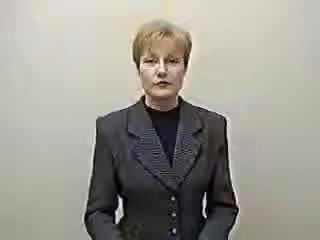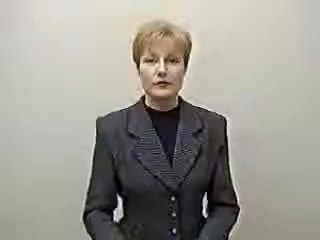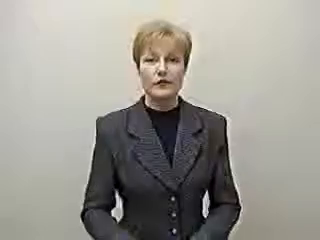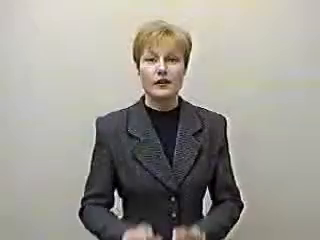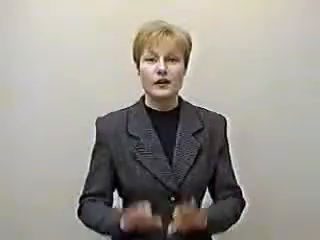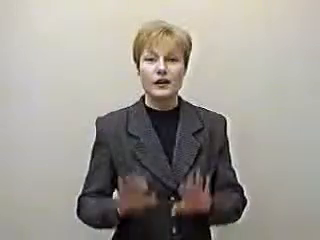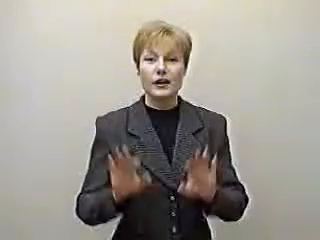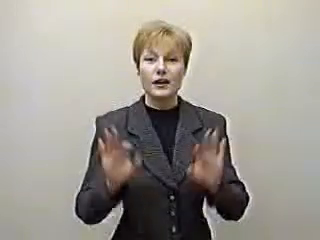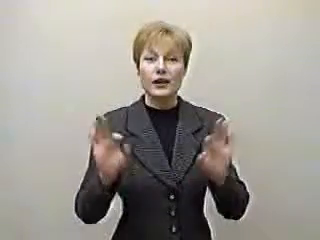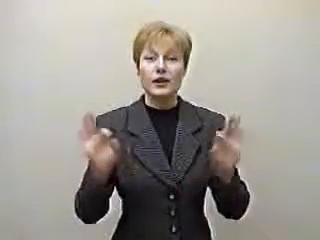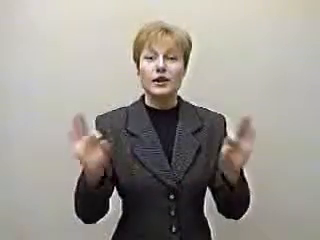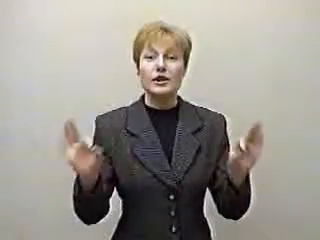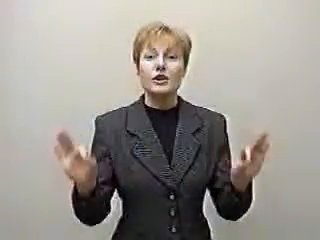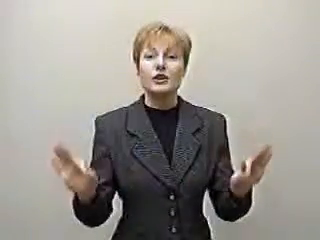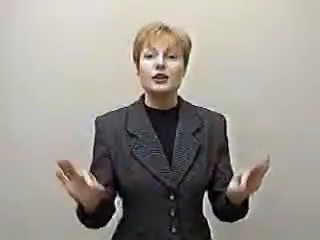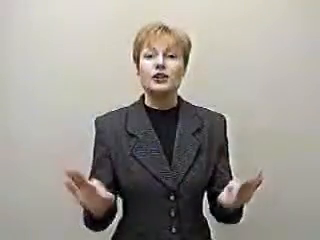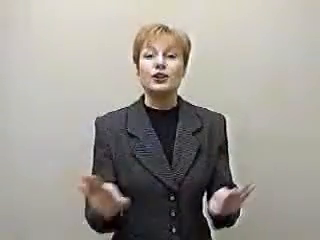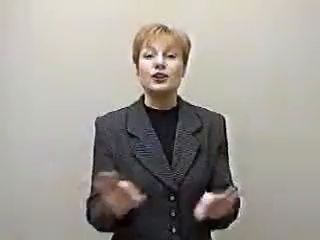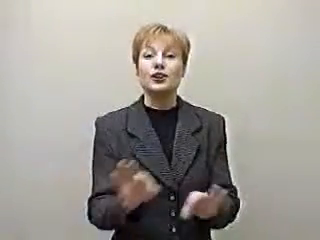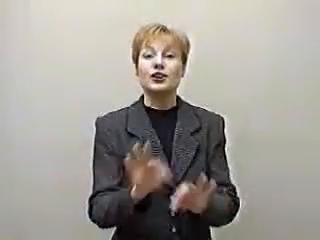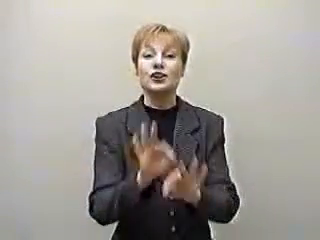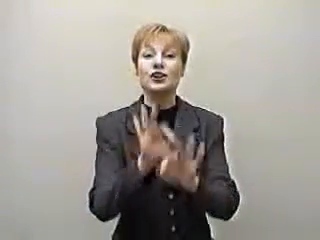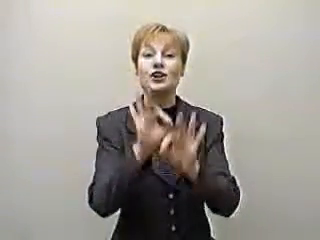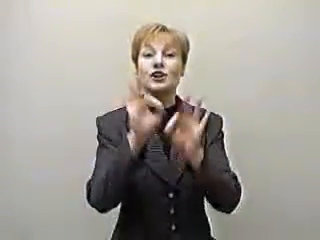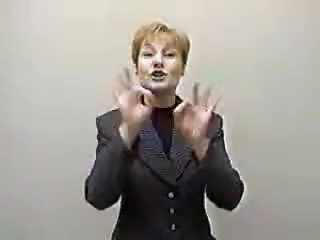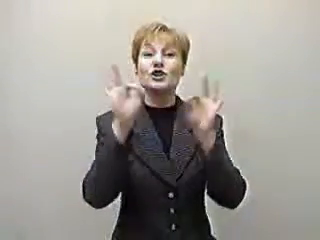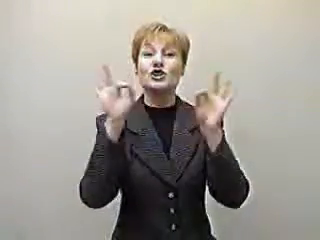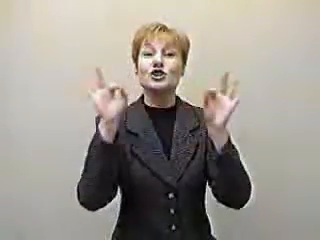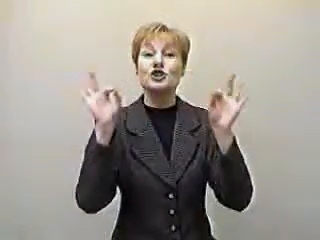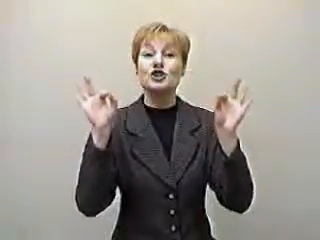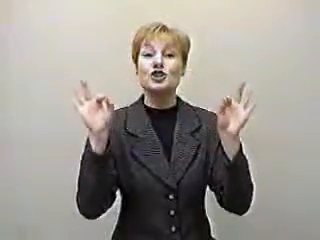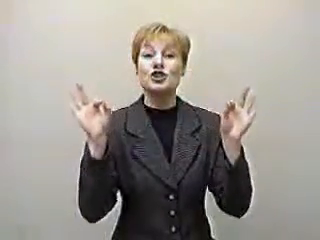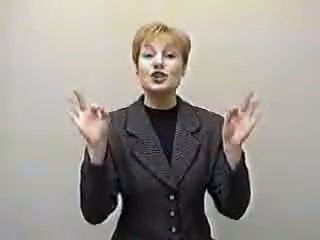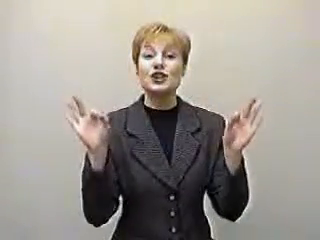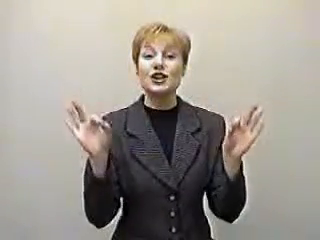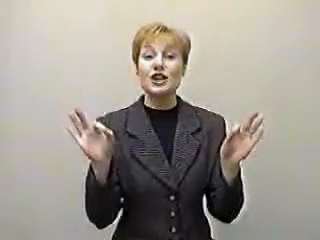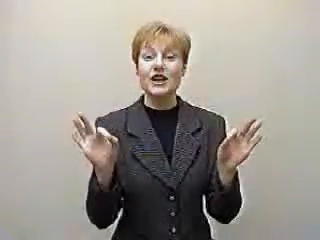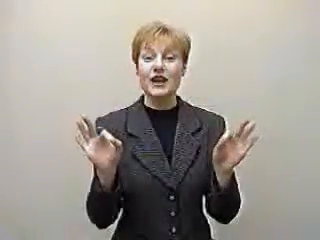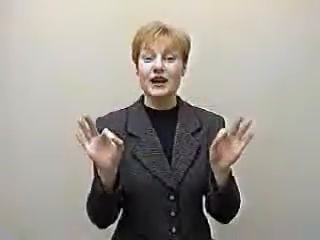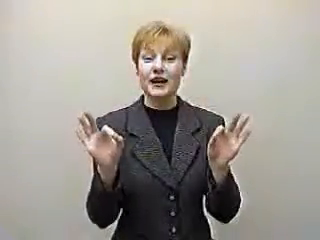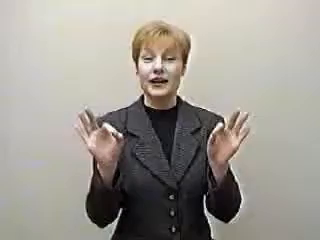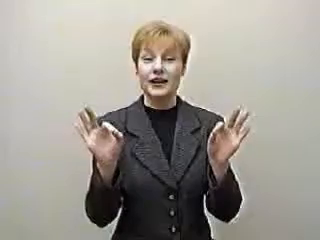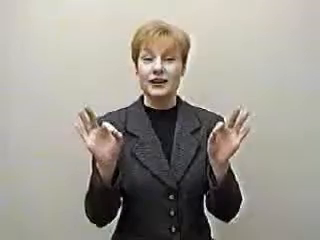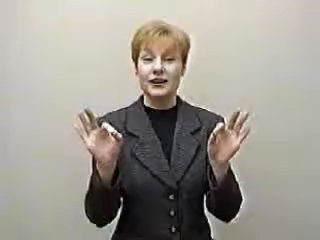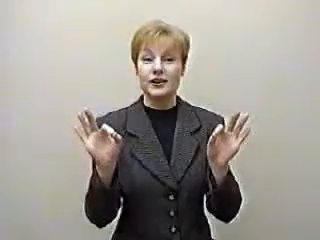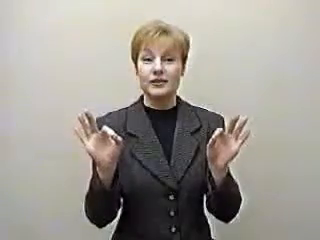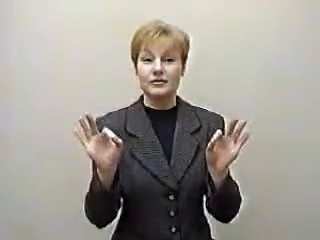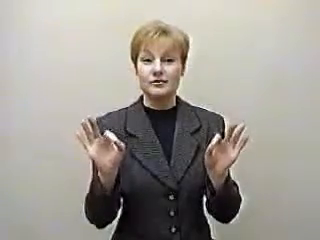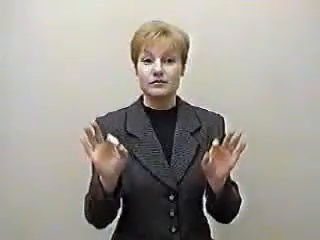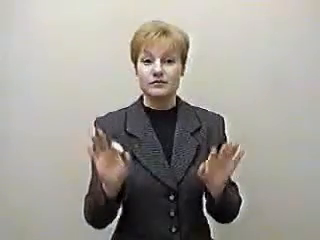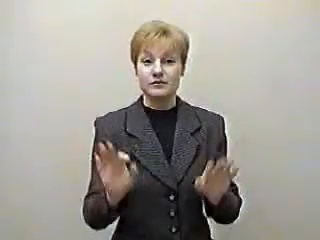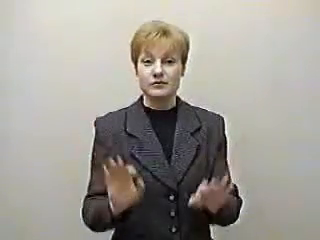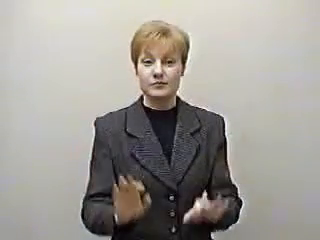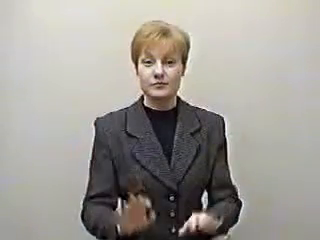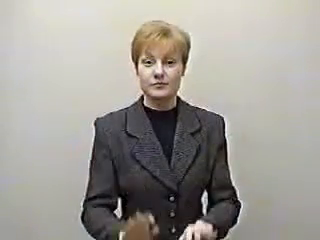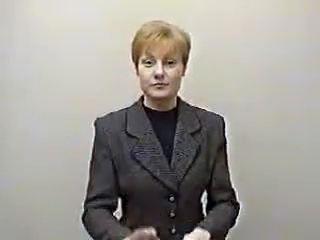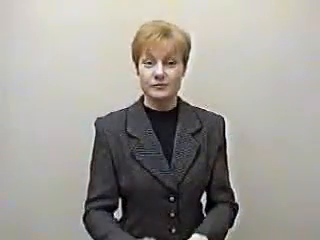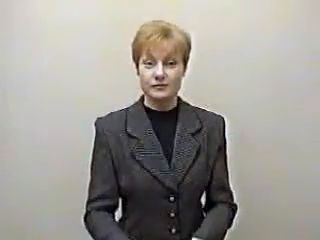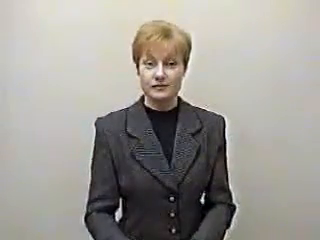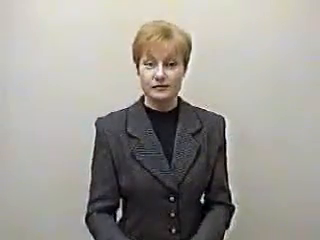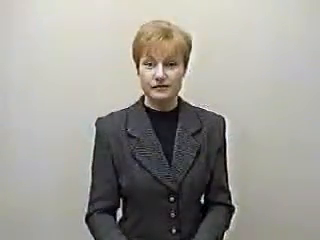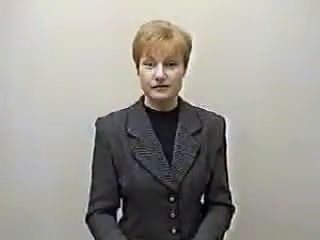ничей